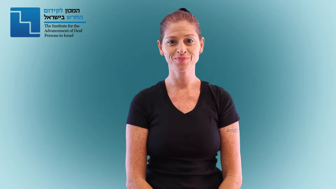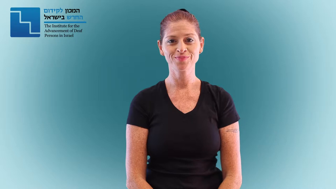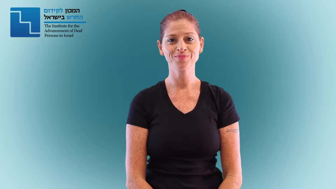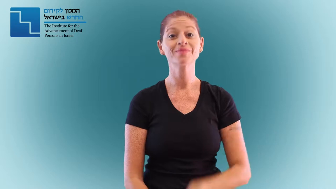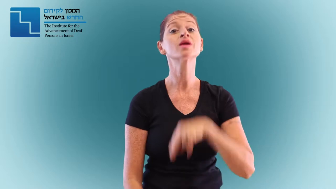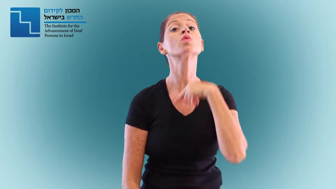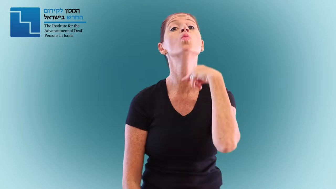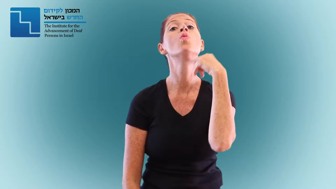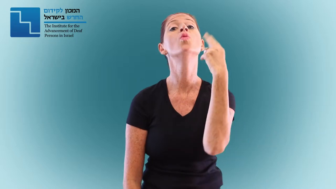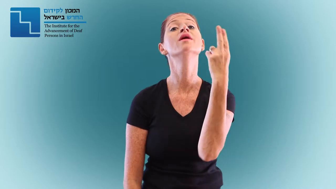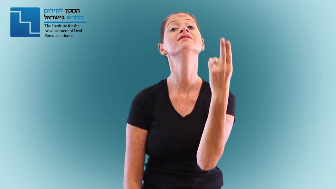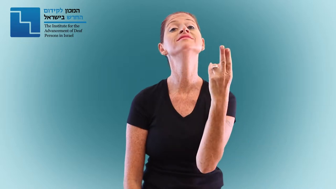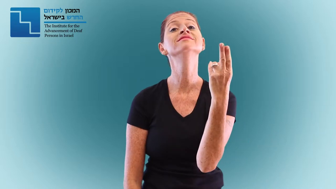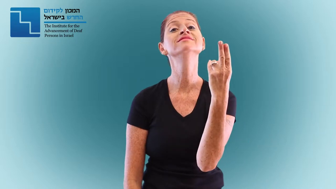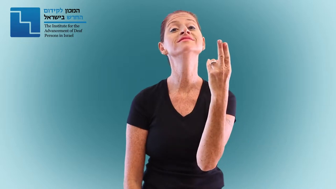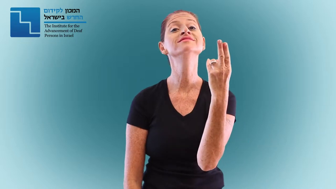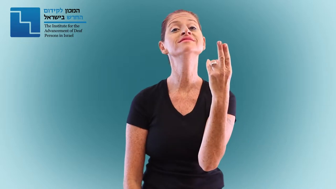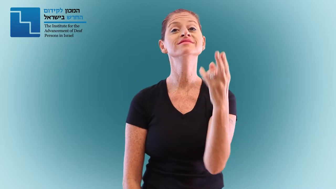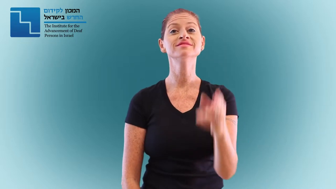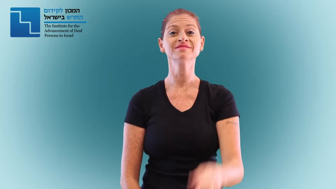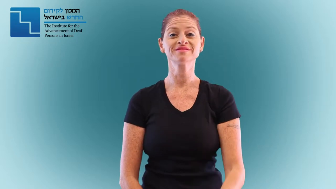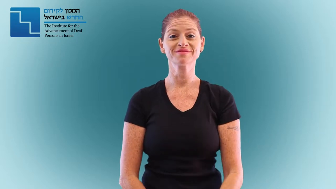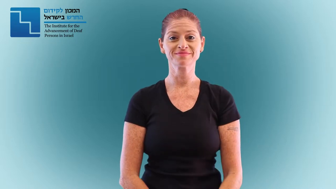קול